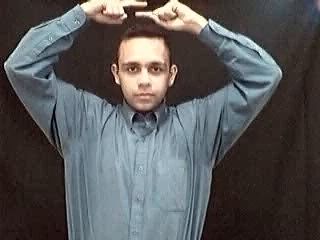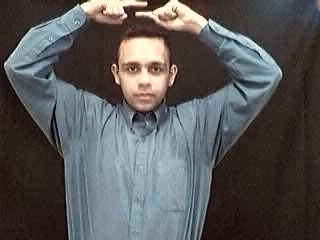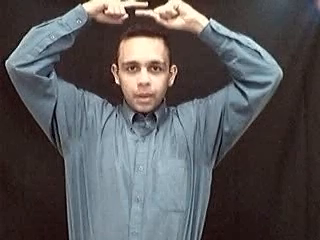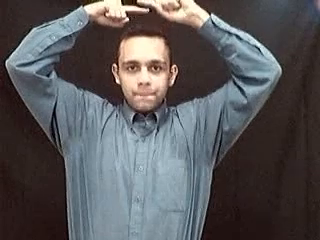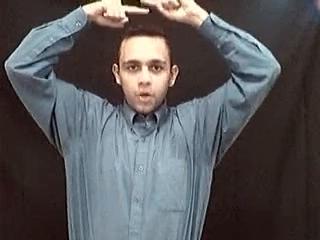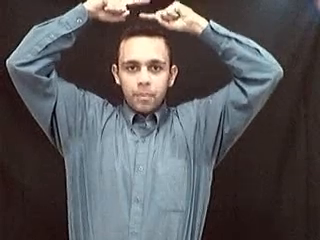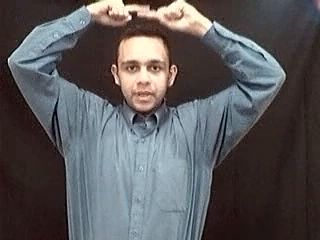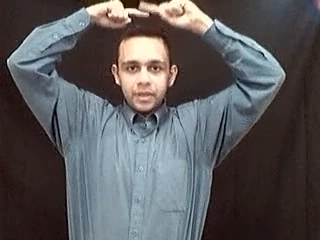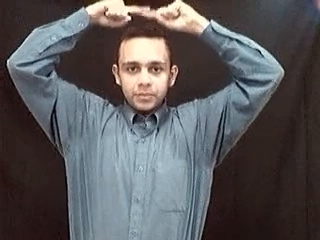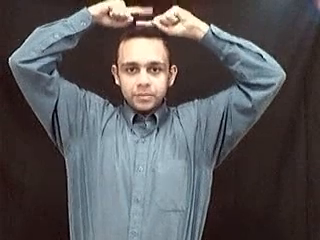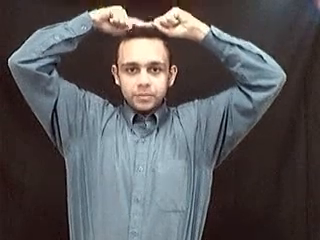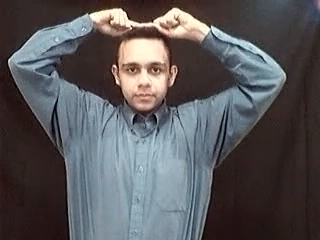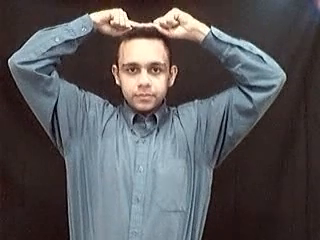bobe